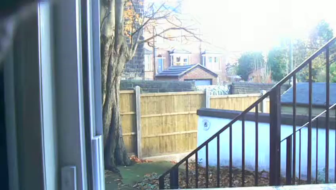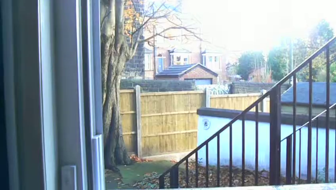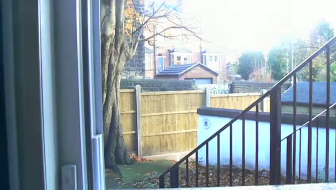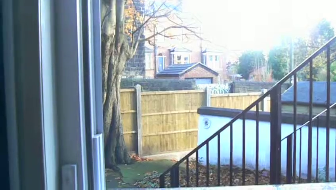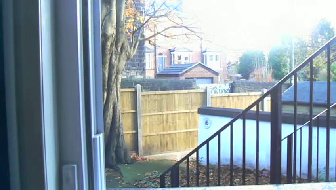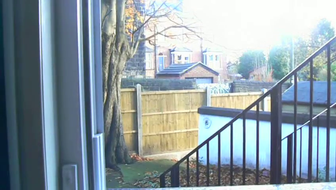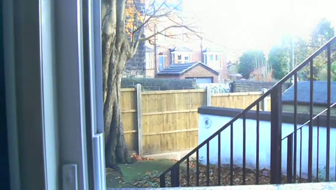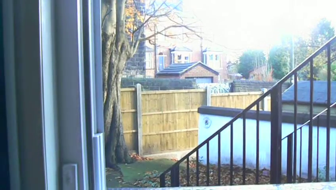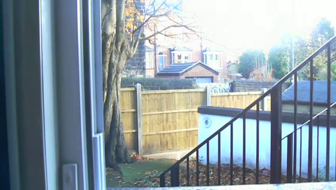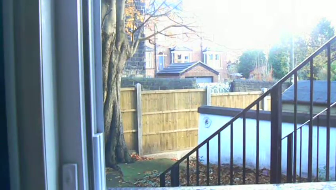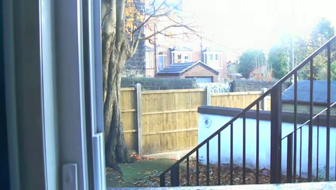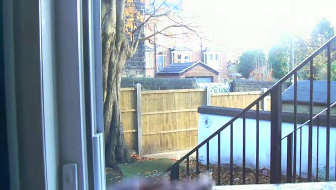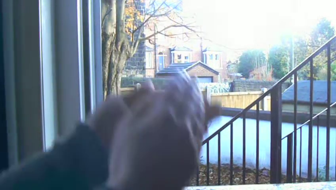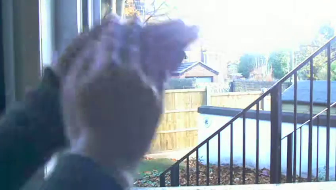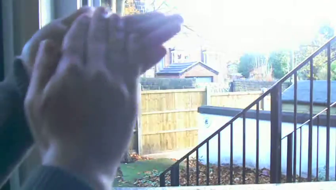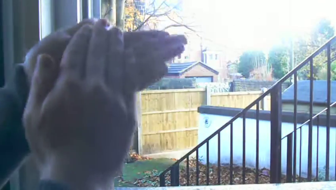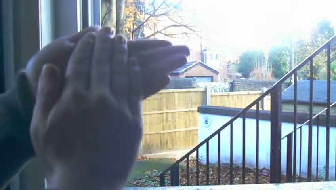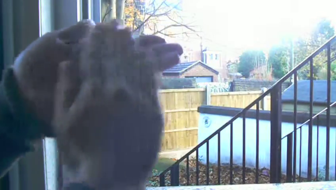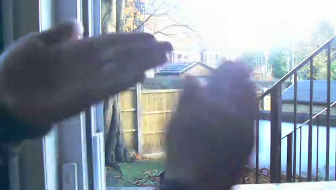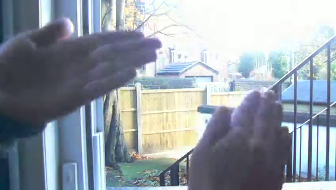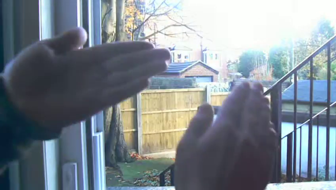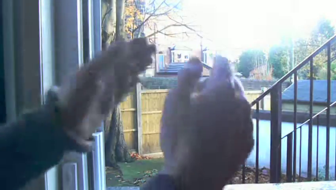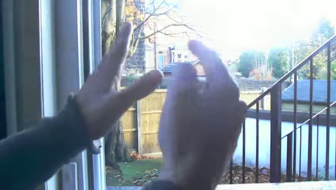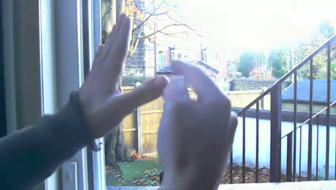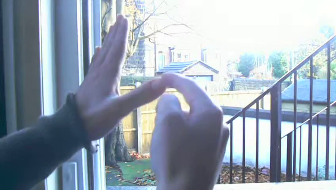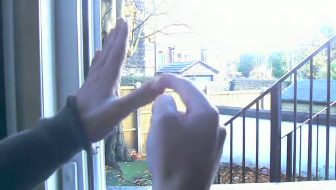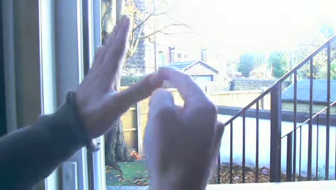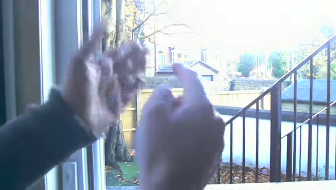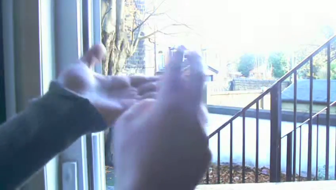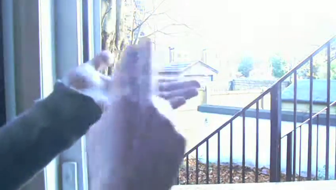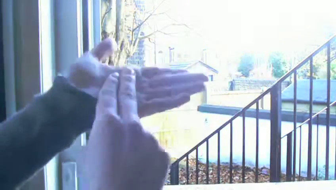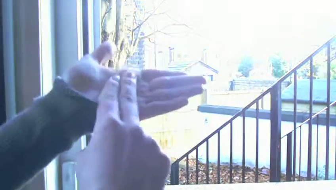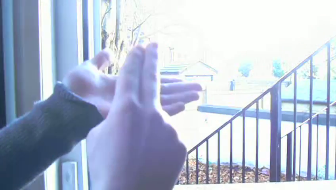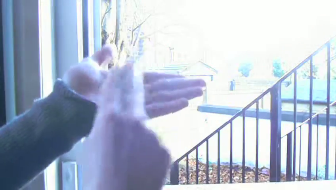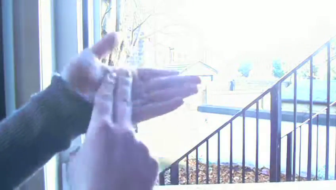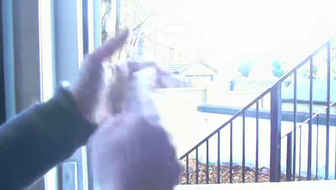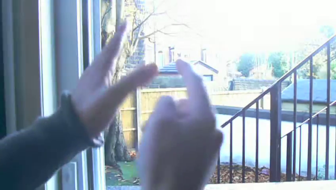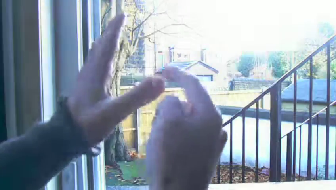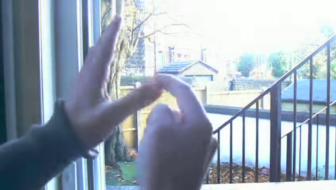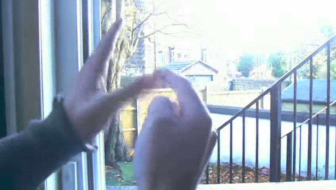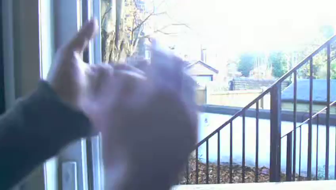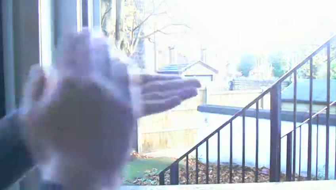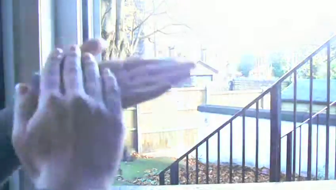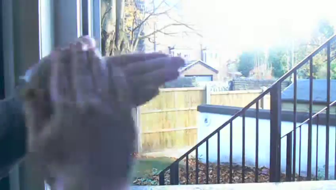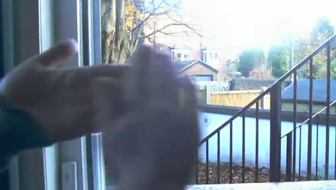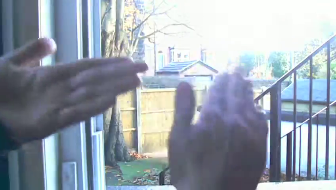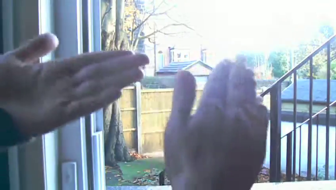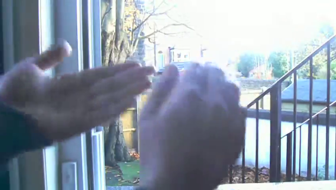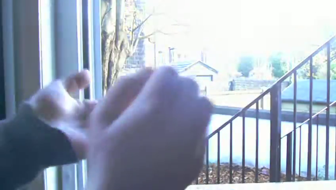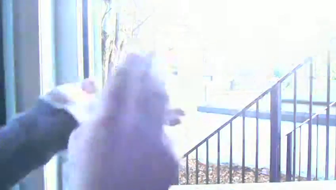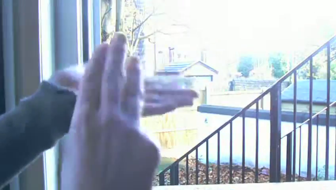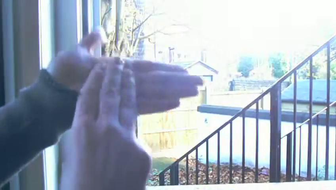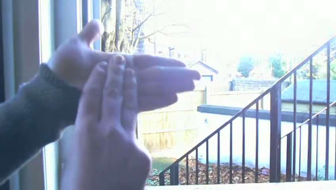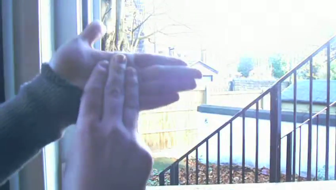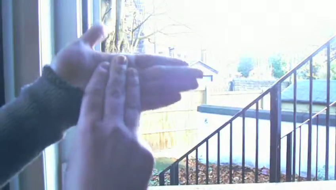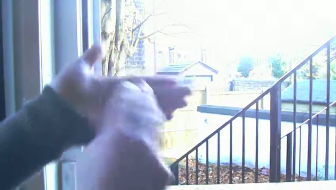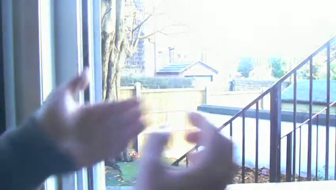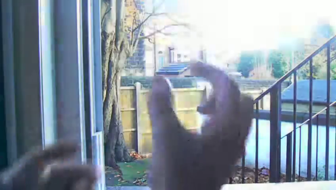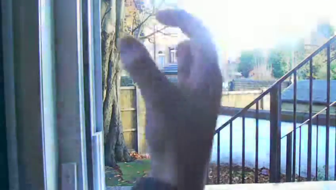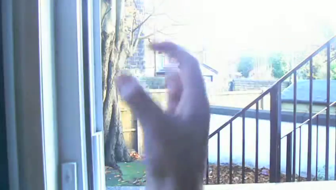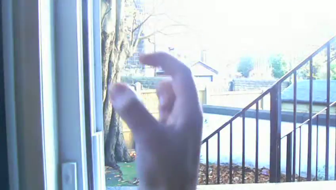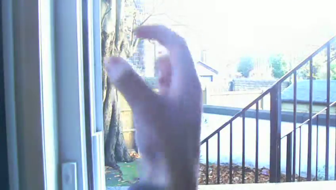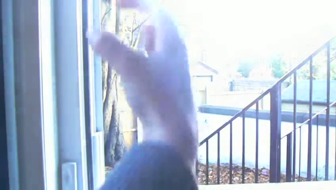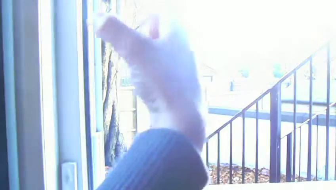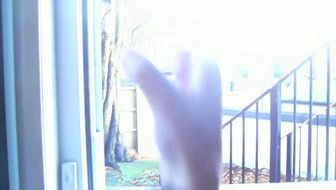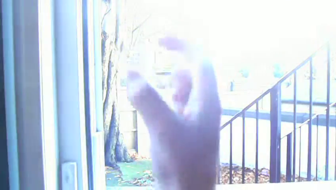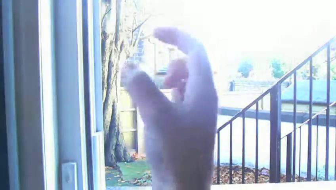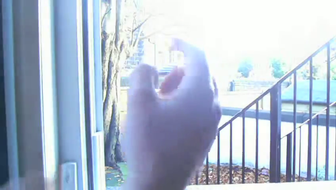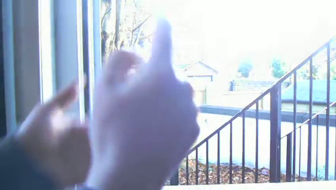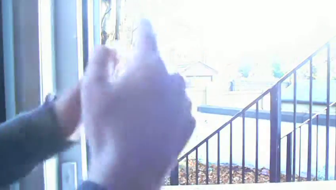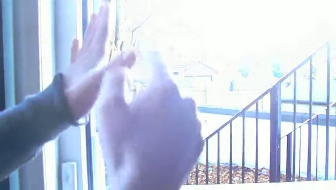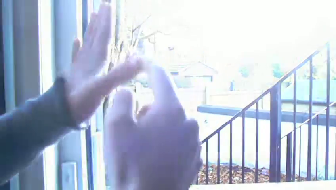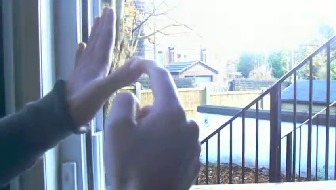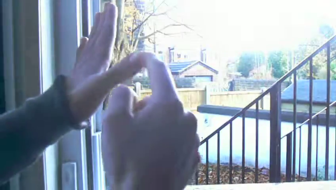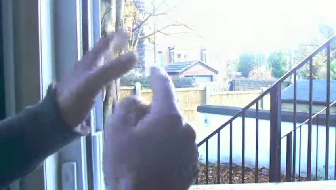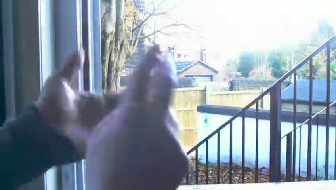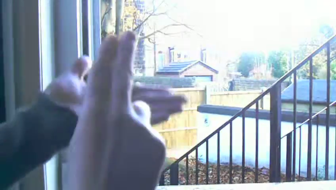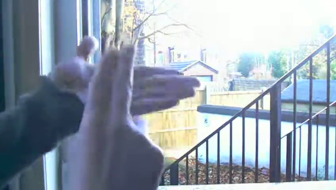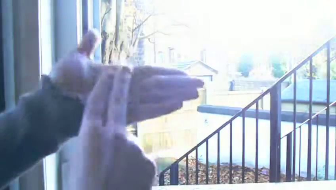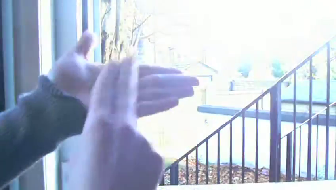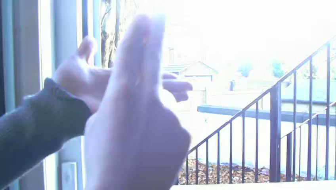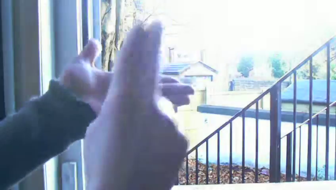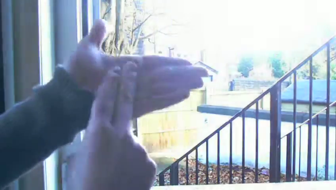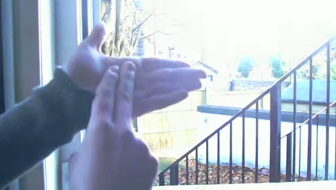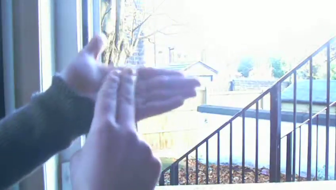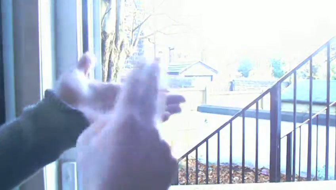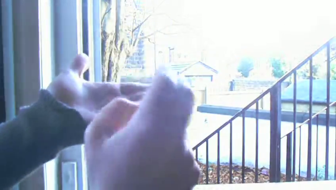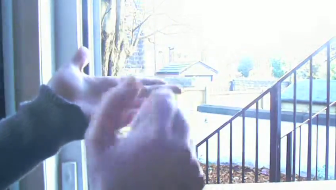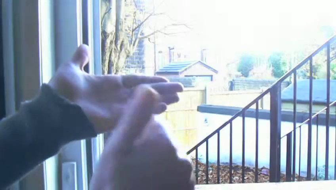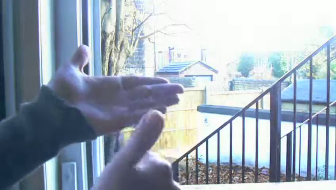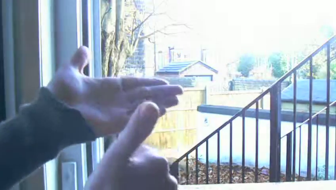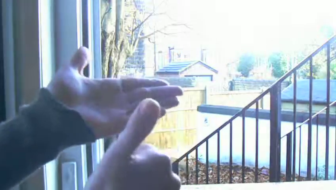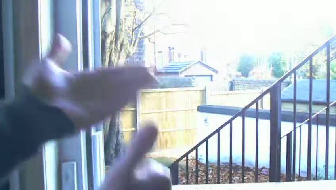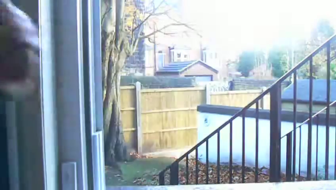H-A-N-N-A-H M-C-C-A-N-N